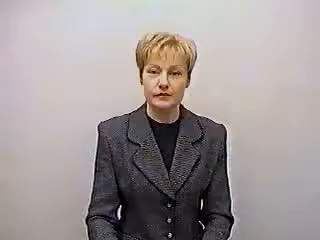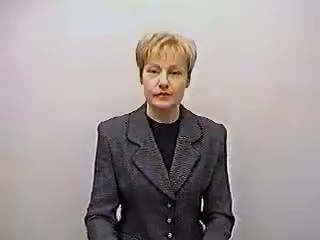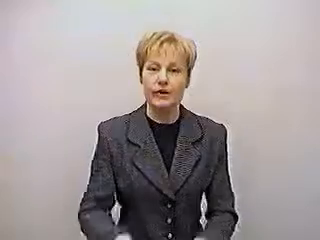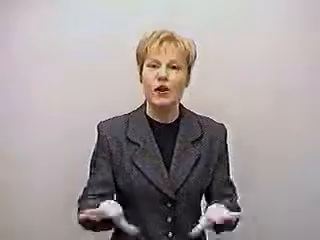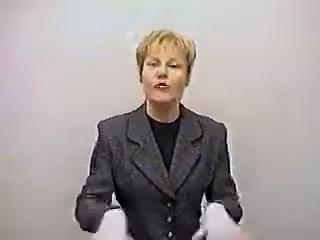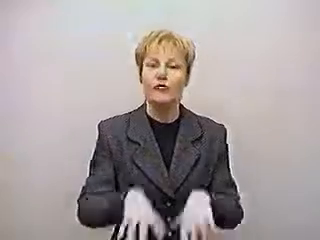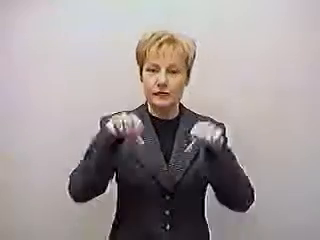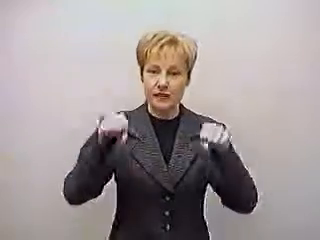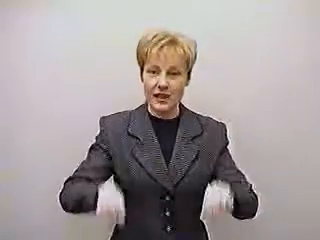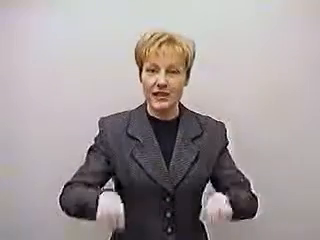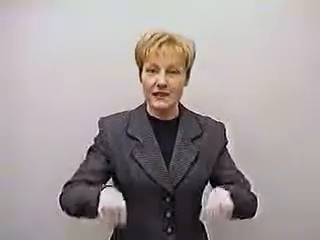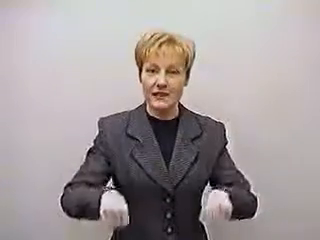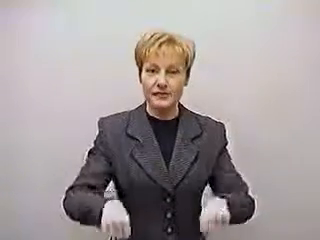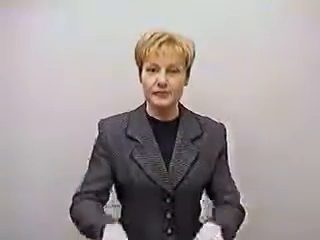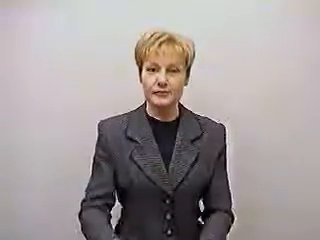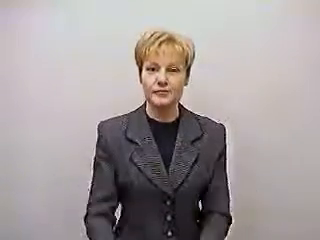власть